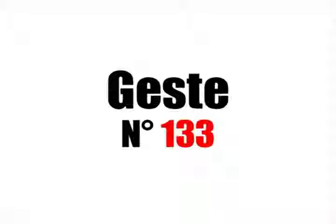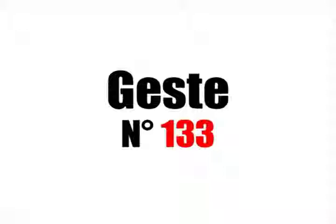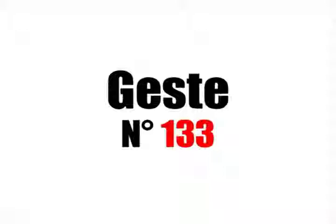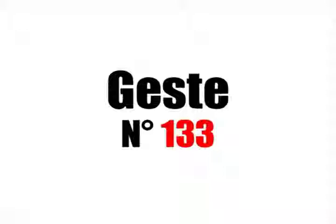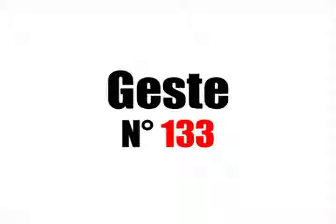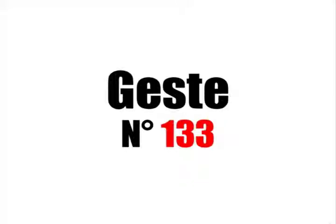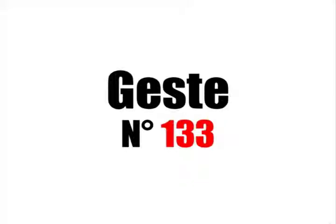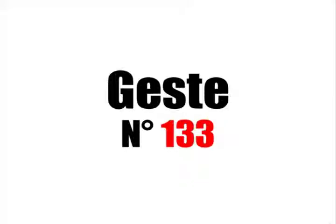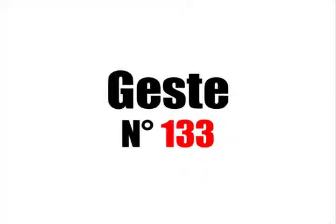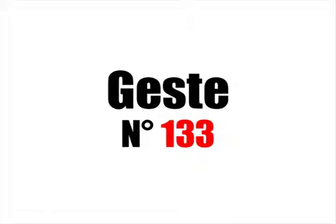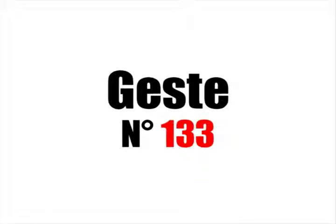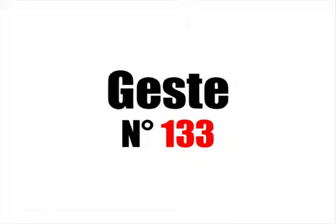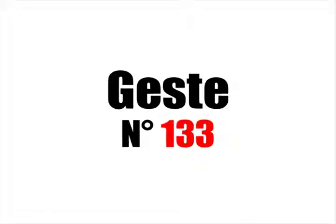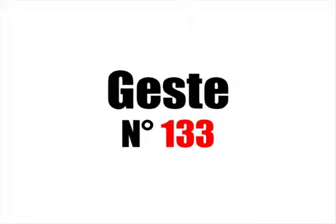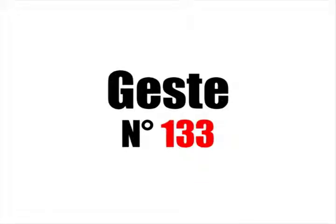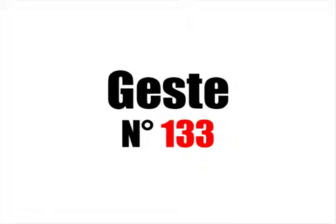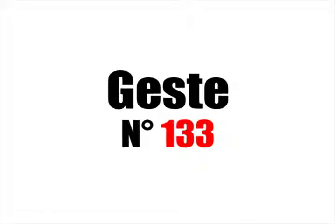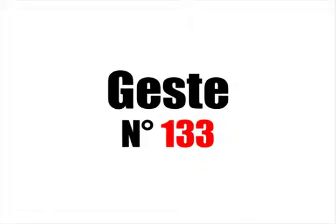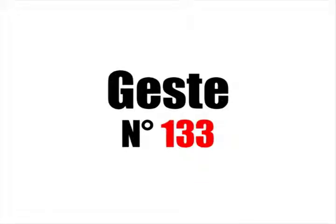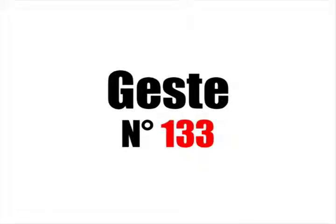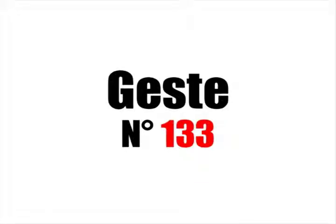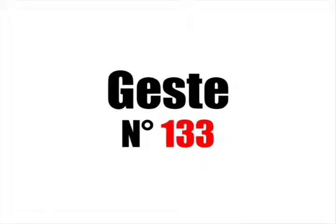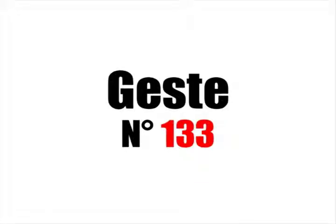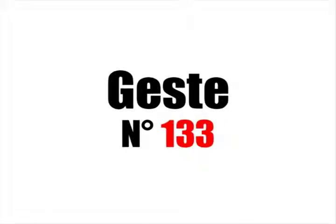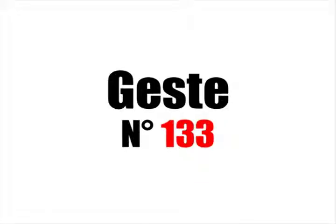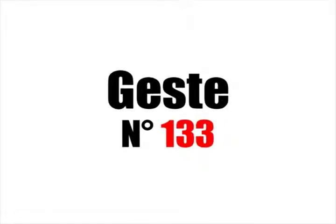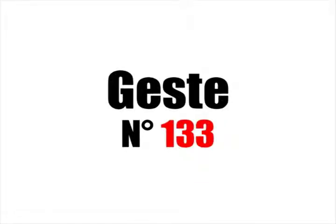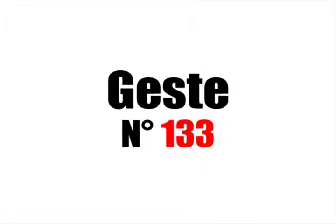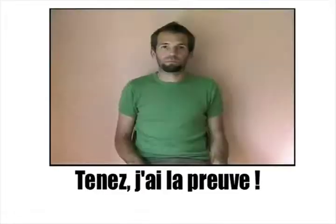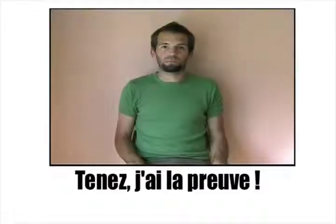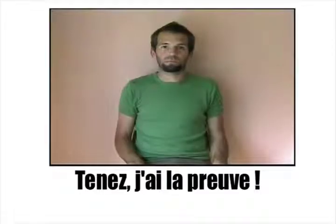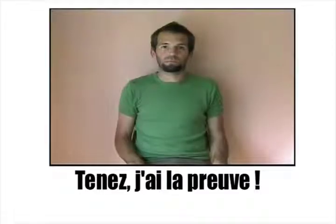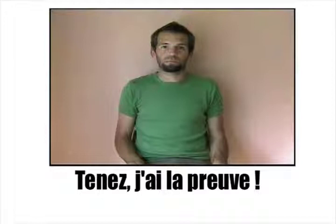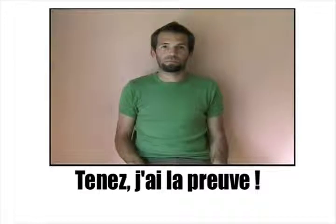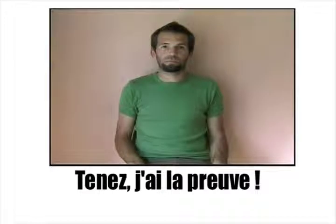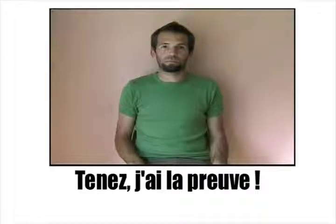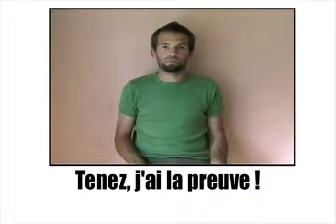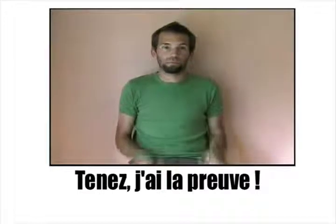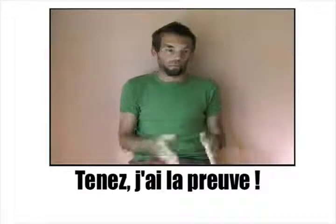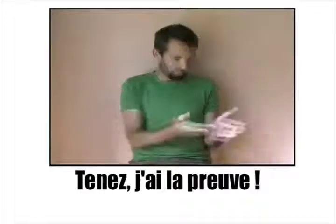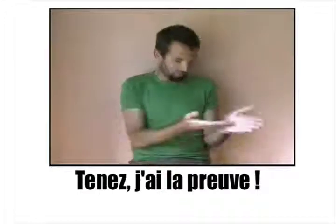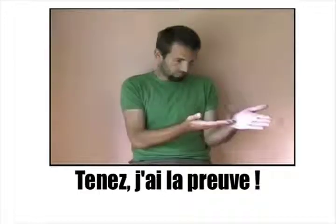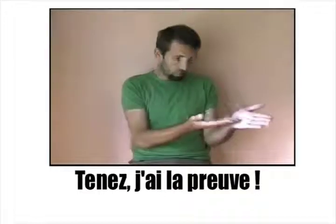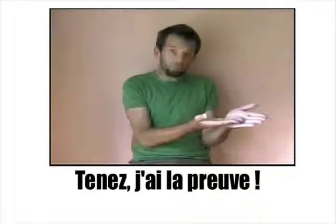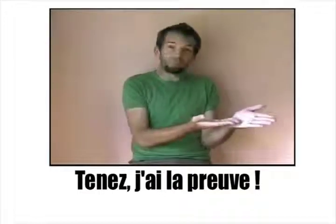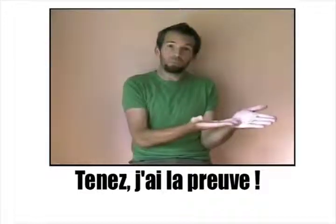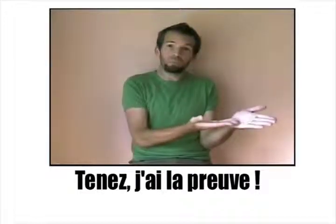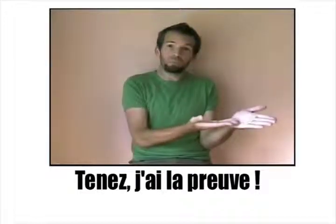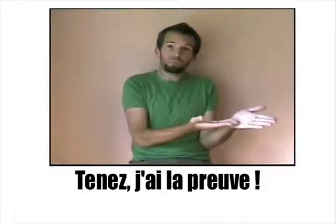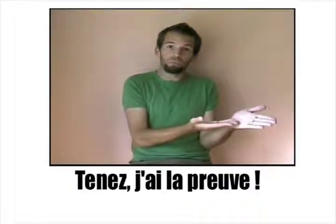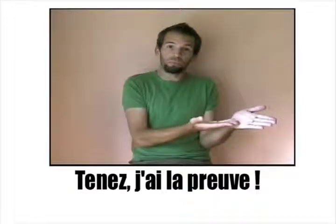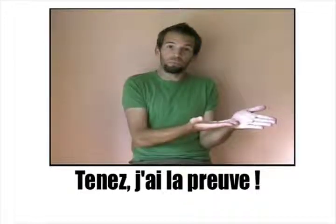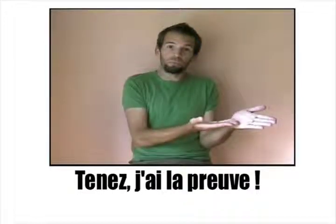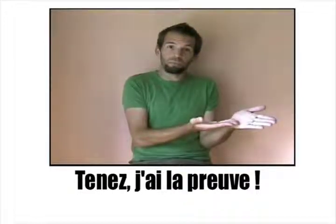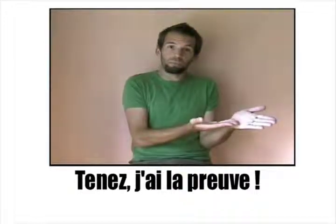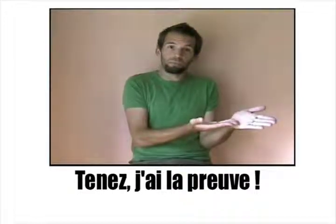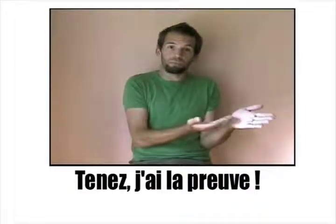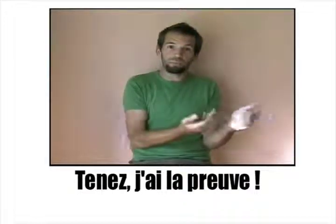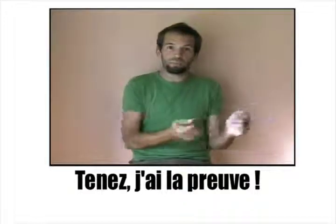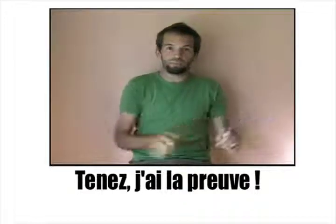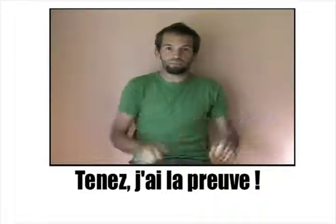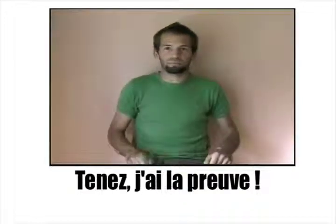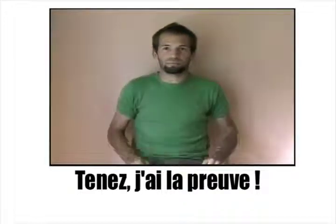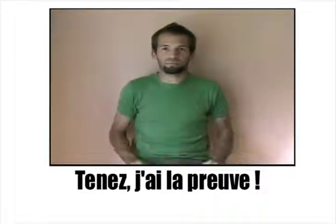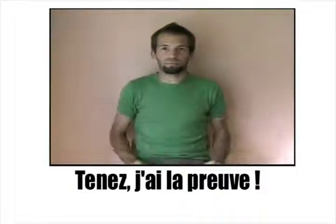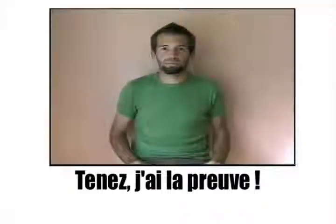Tenez, j'ai la preuve